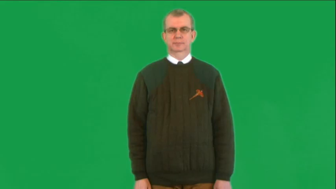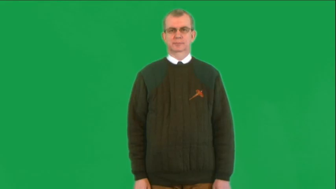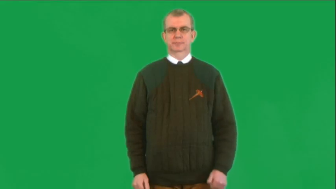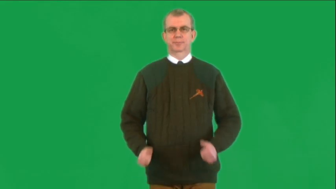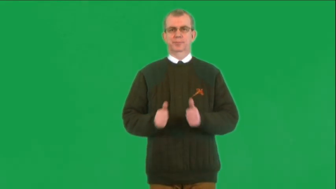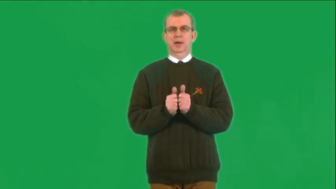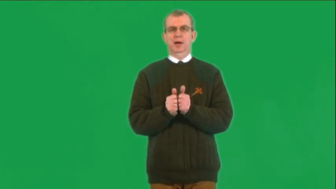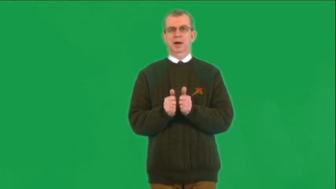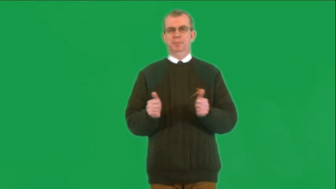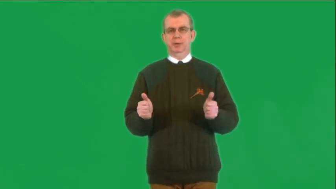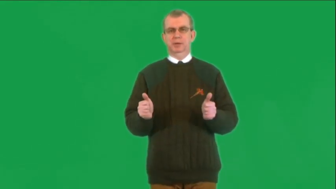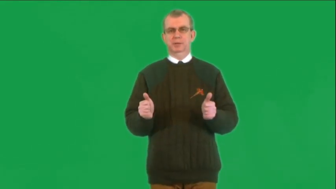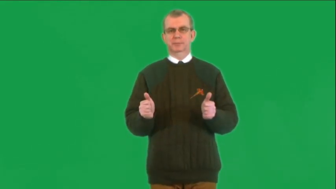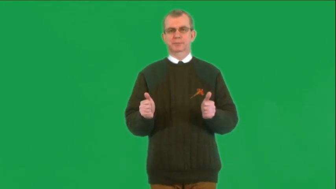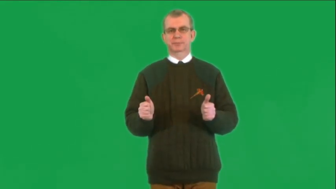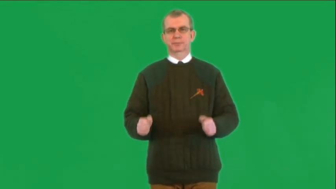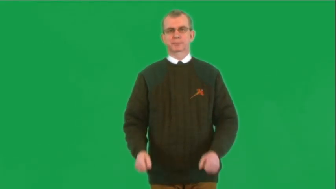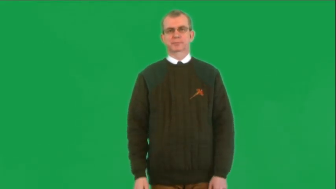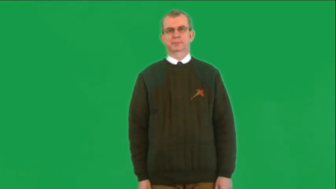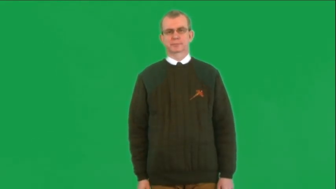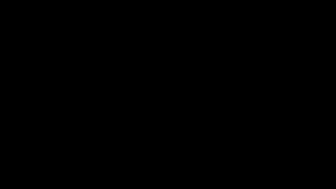apel